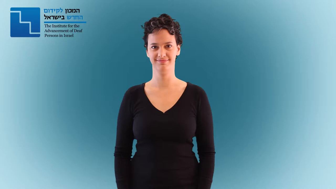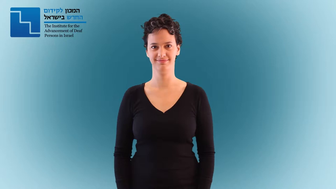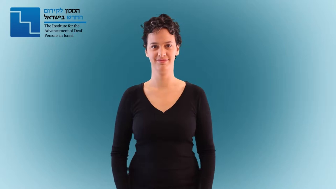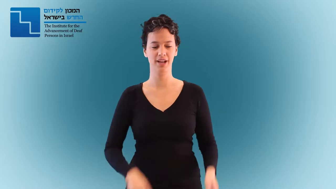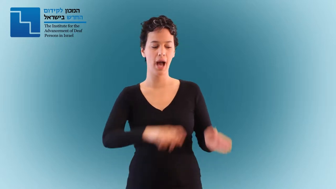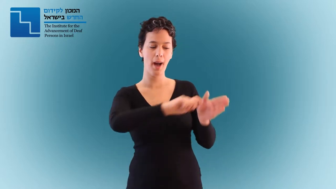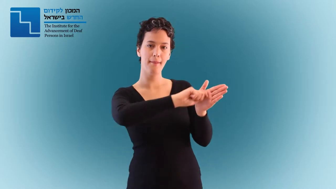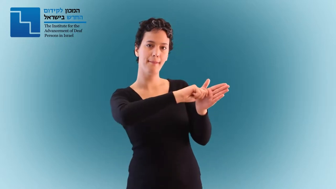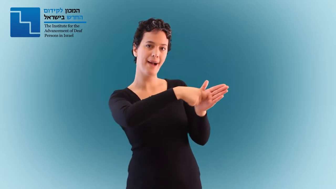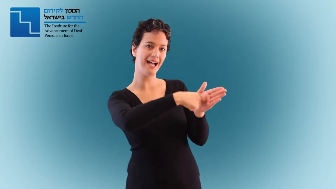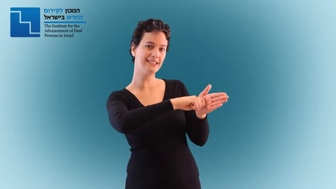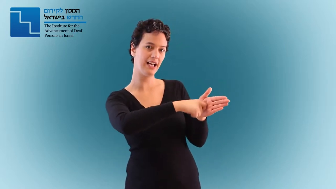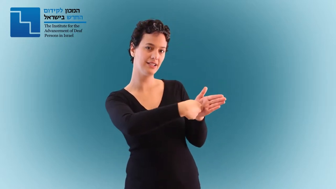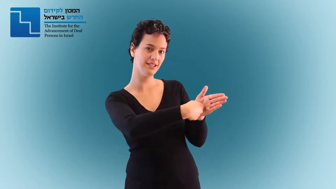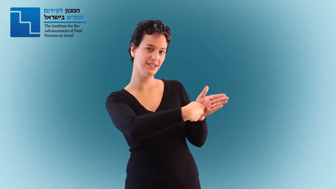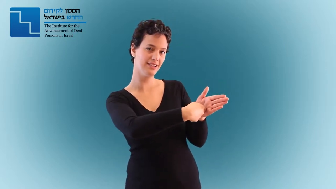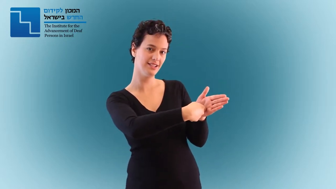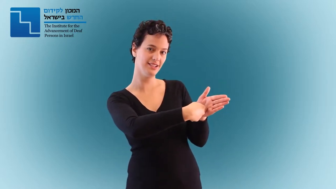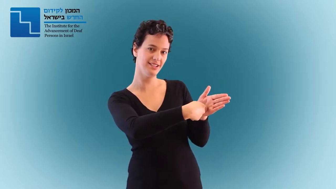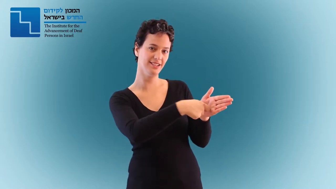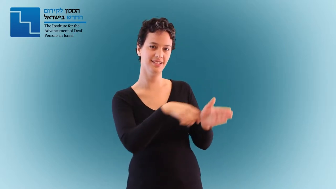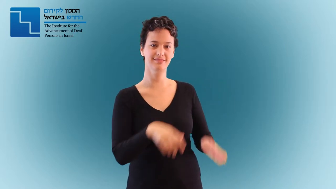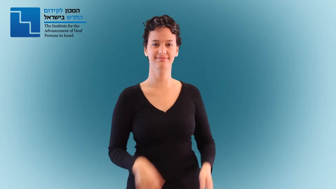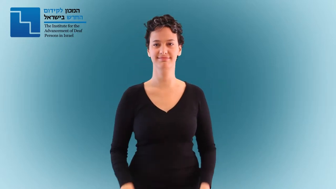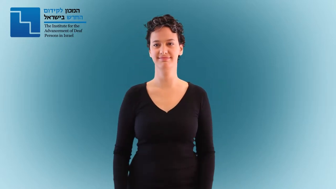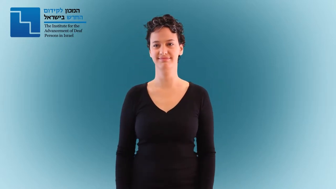מחסן